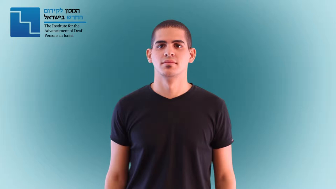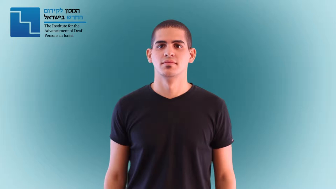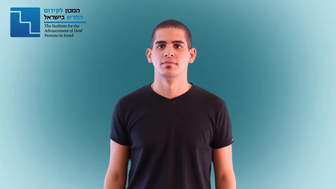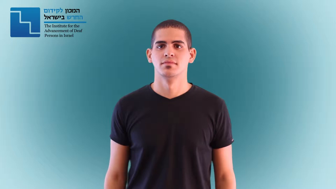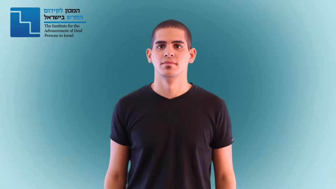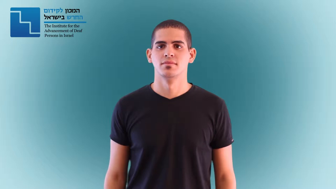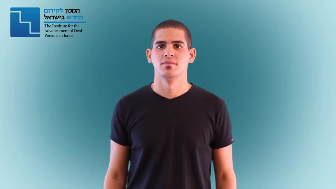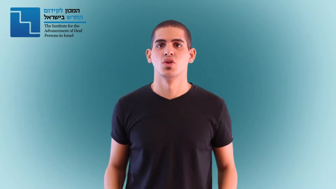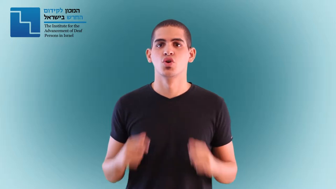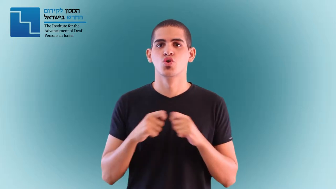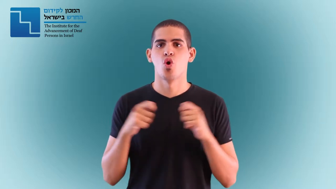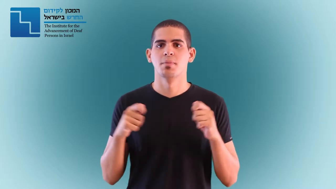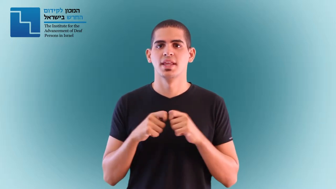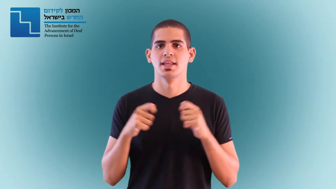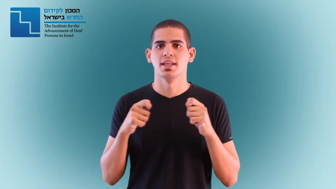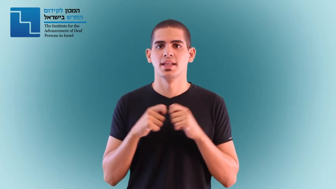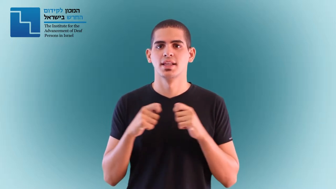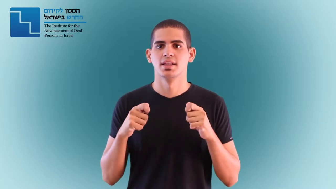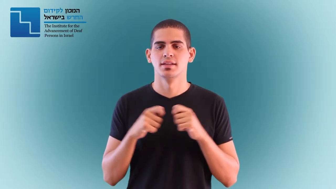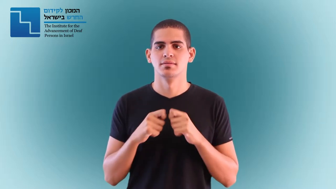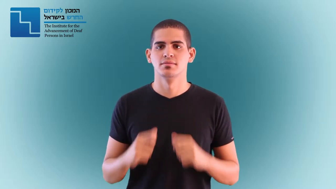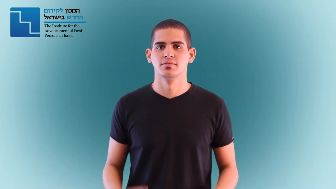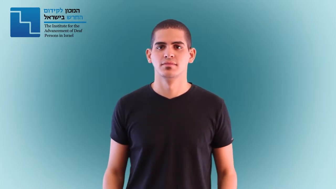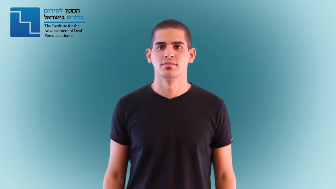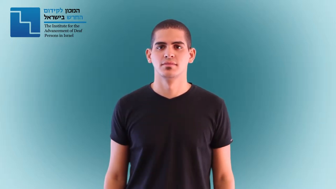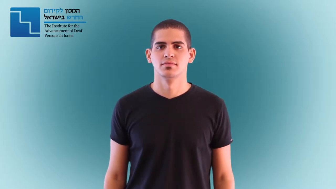גומי